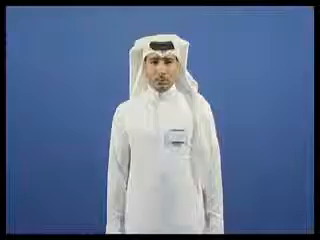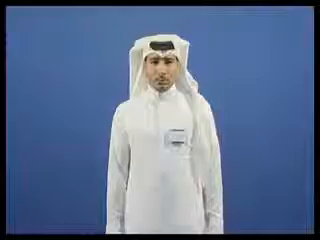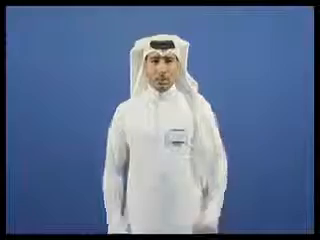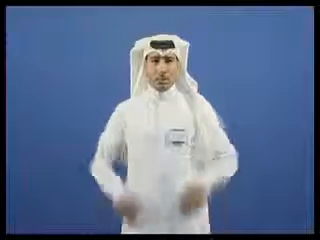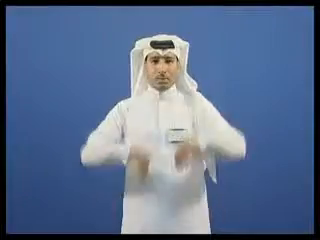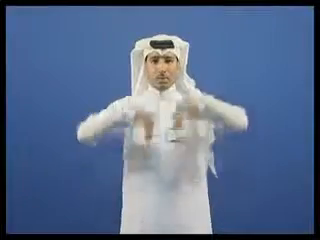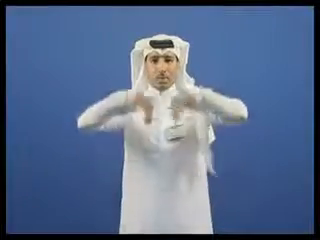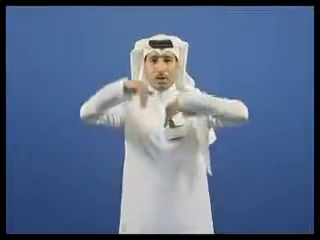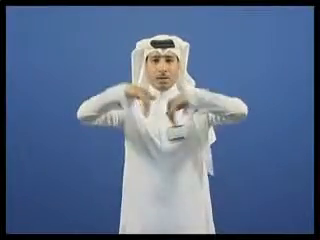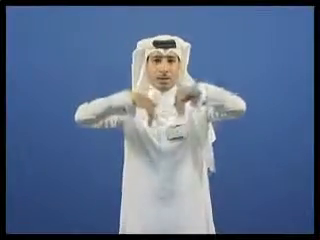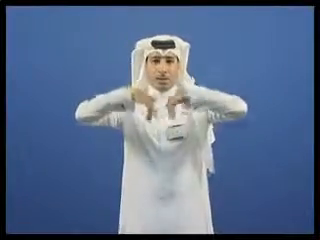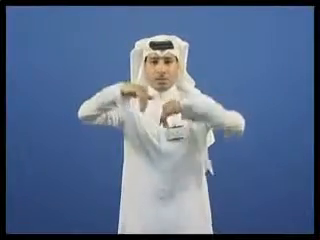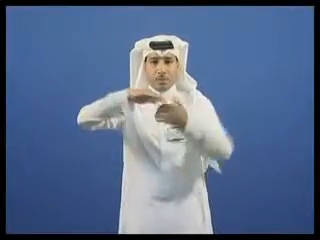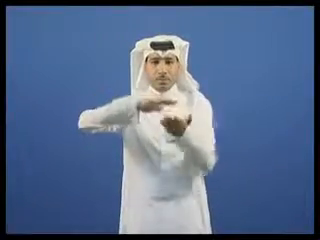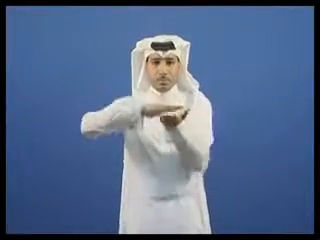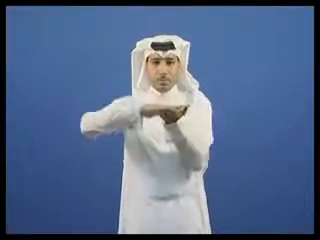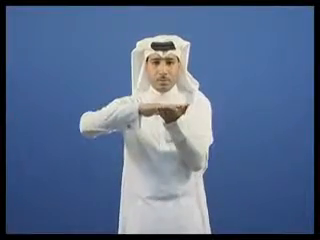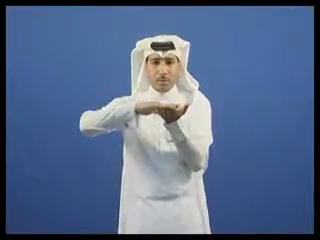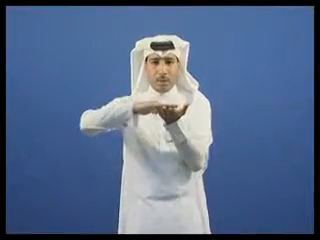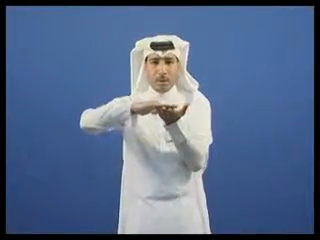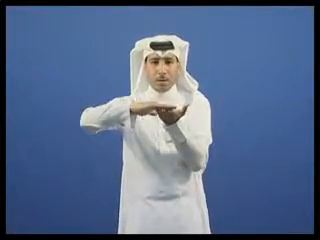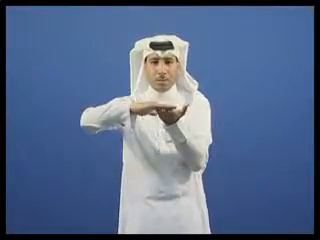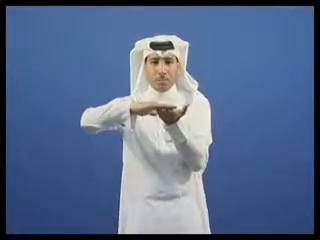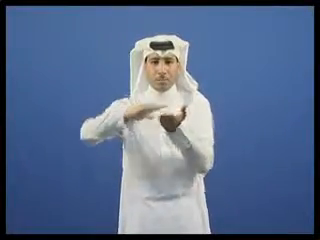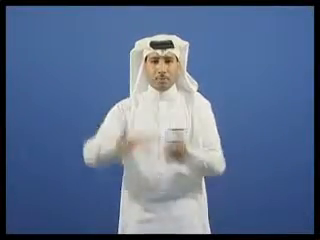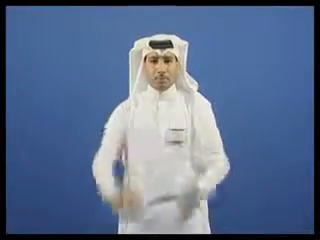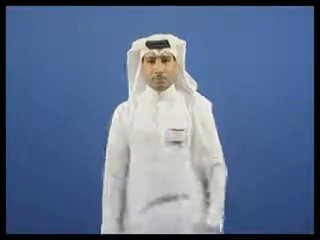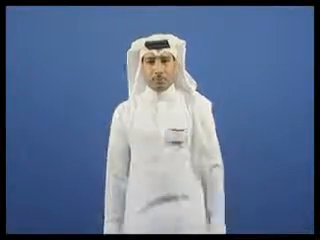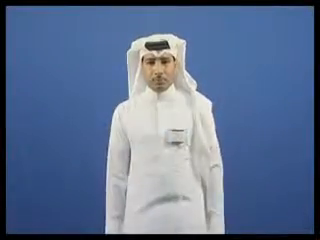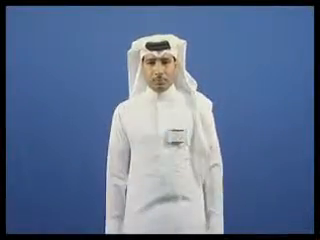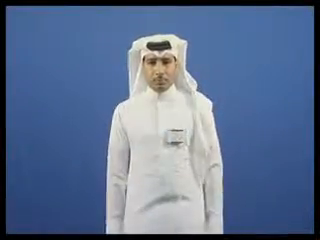طريق ممهد ـ معبّد